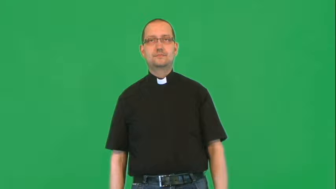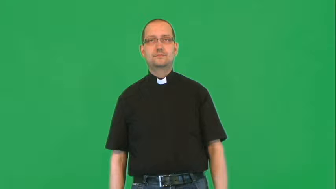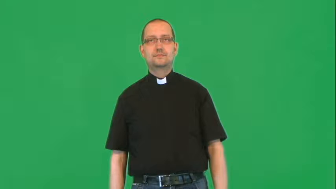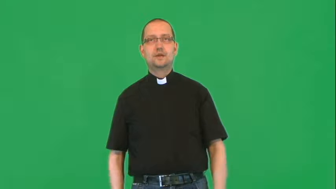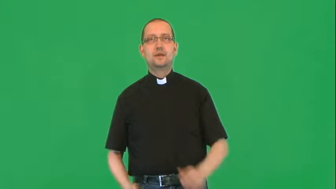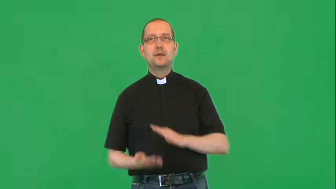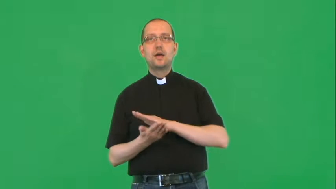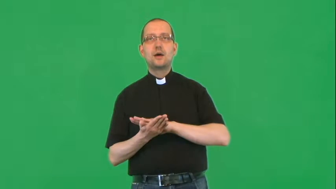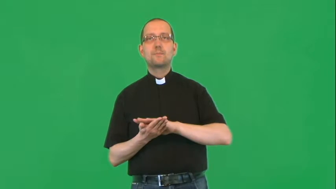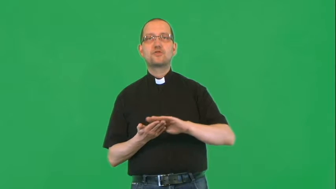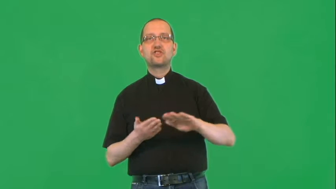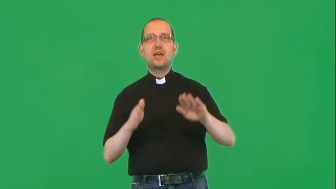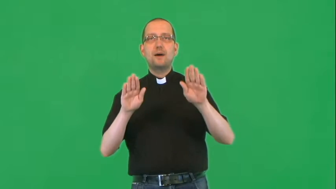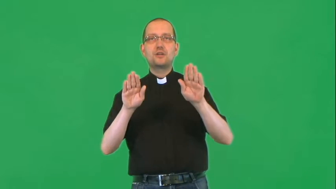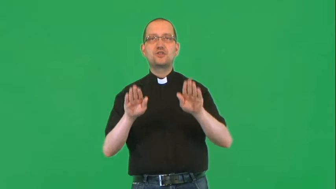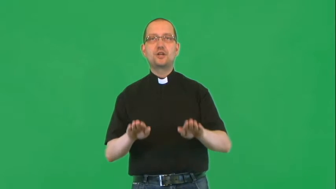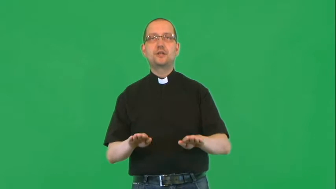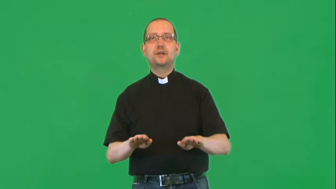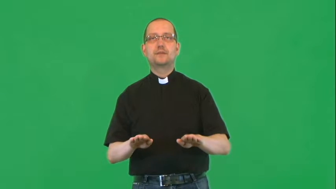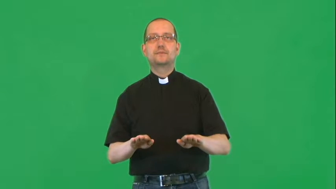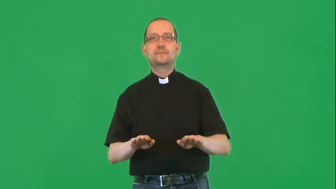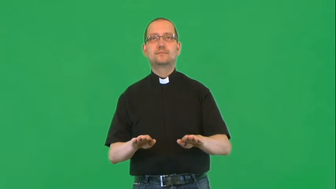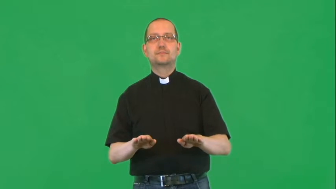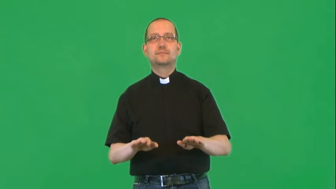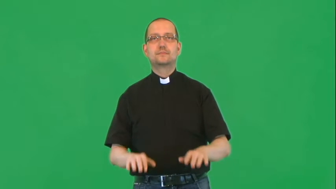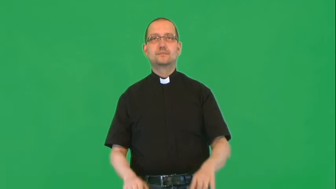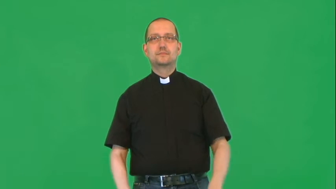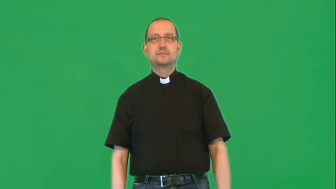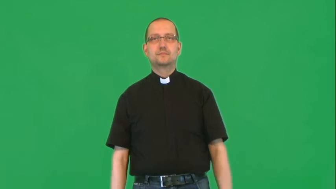przebaczenie